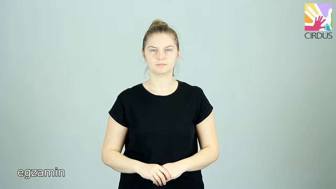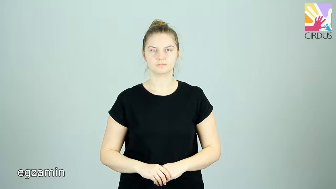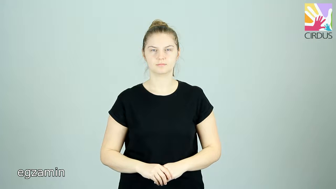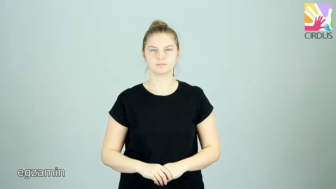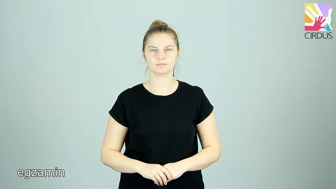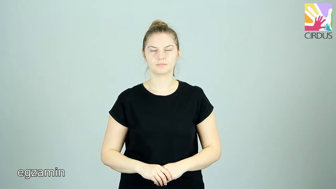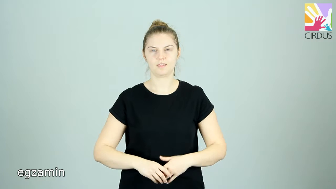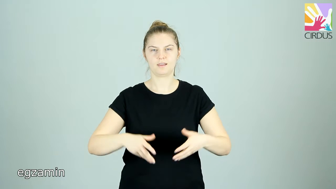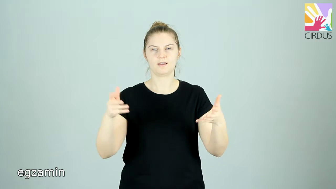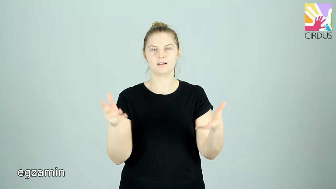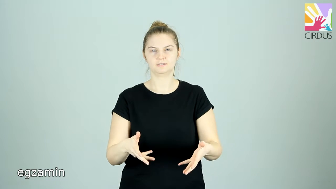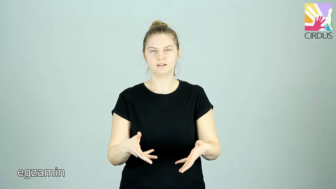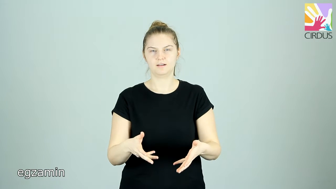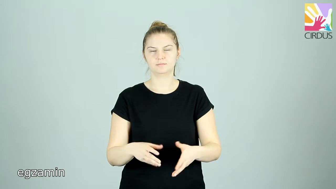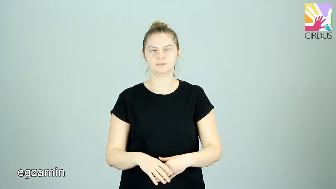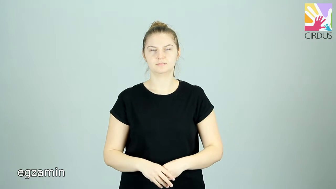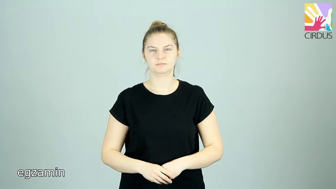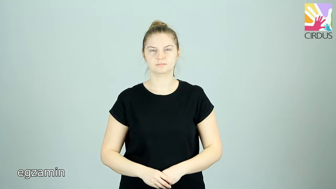egzamin